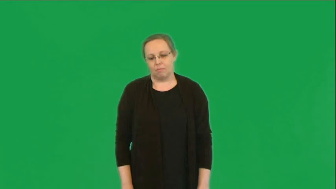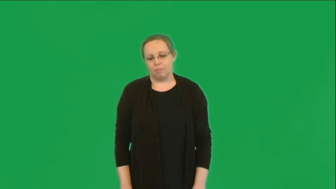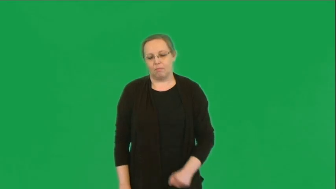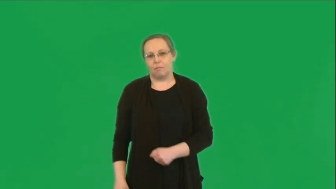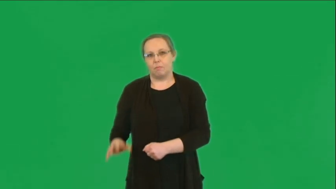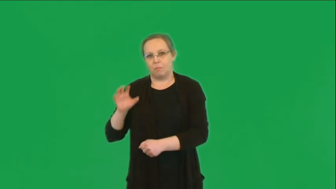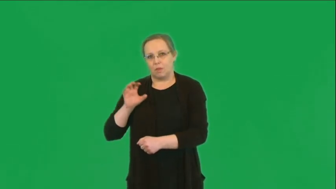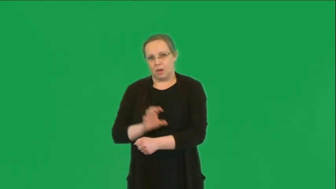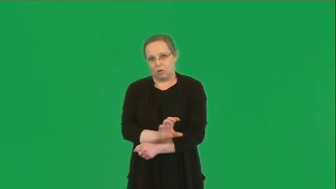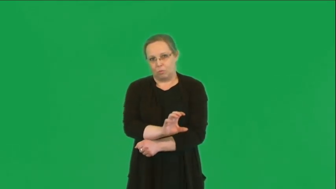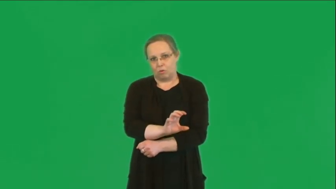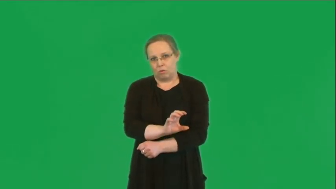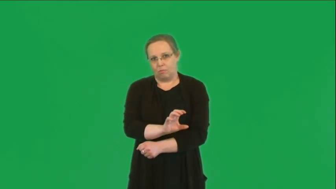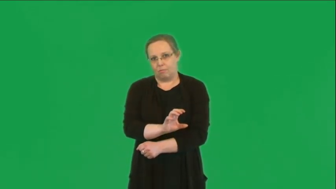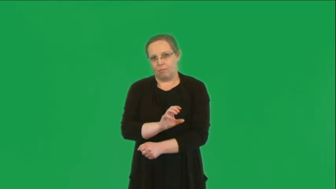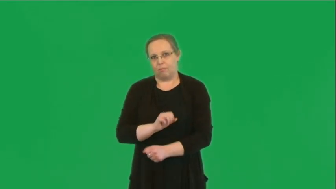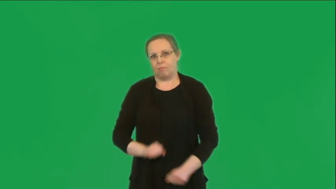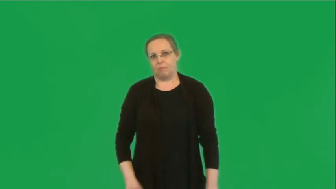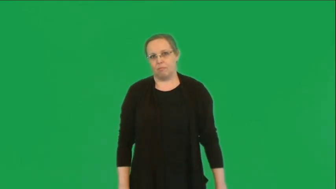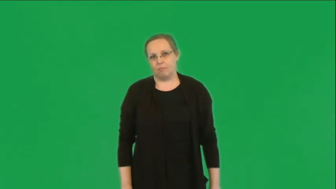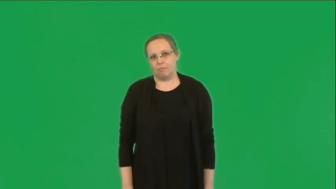eksport